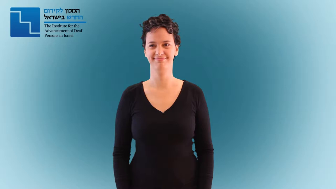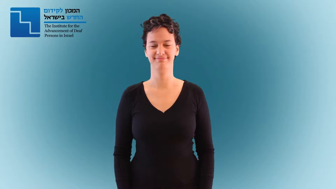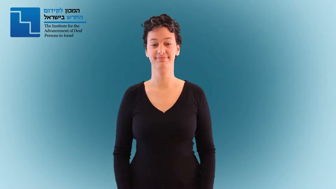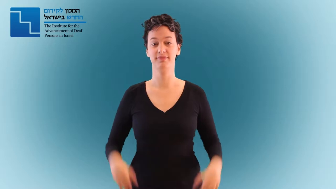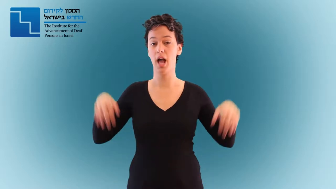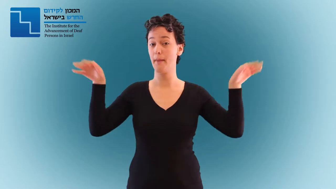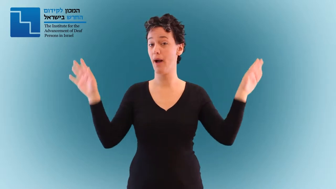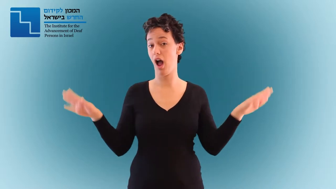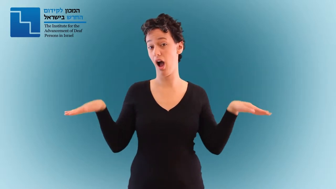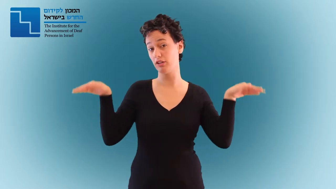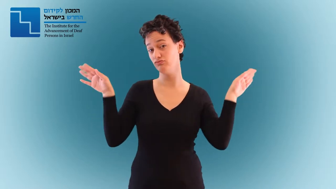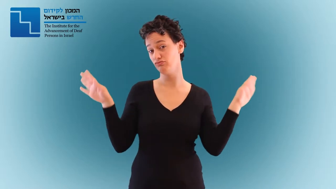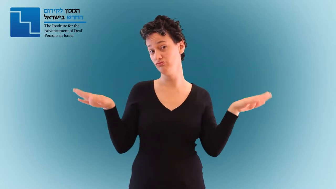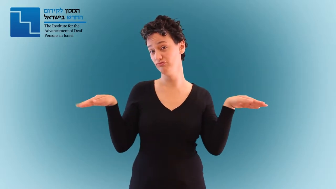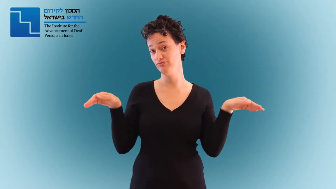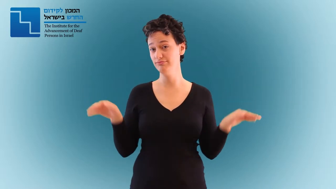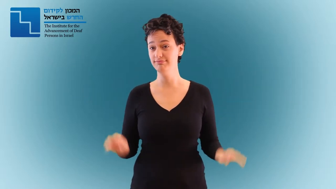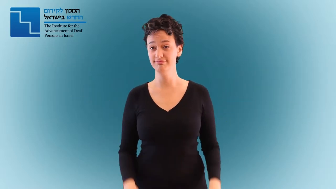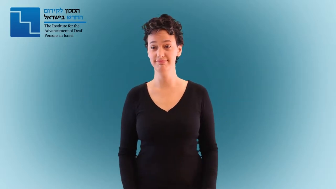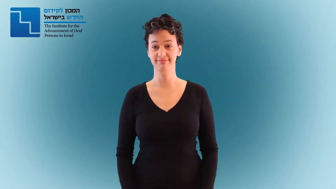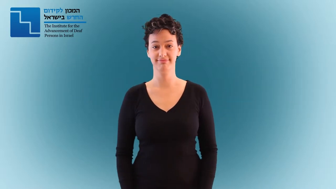מלאך